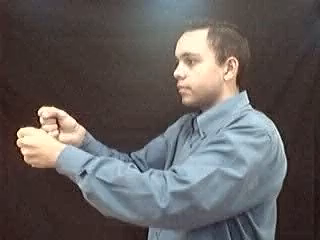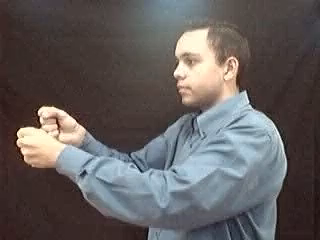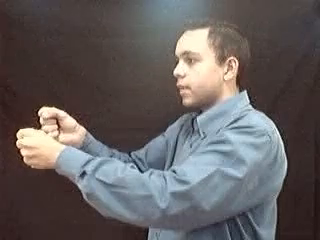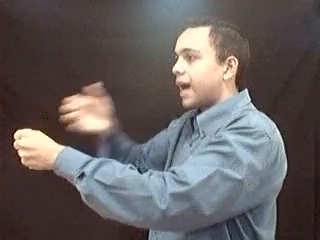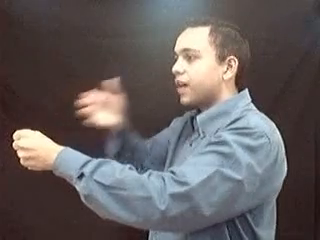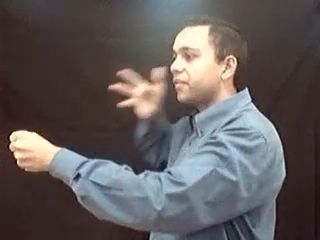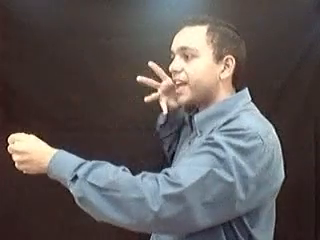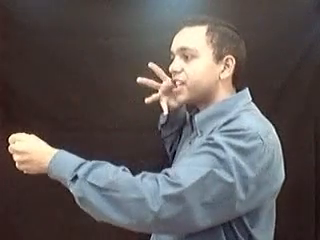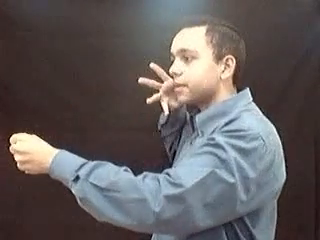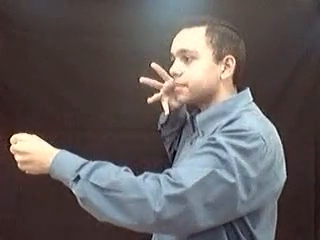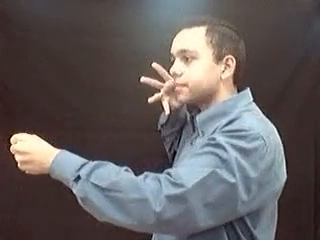arco e flecha